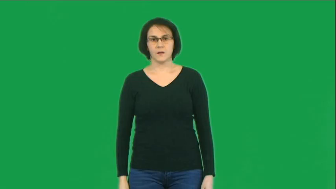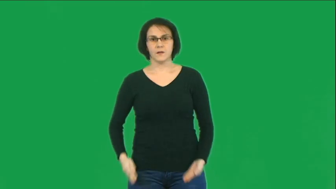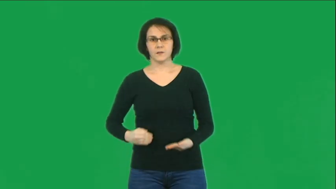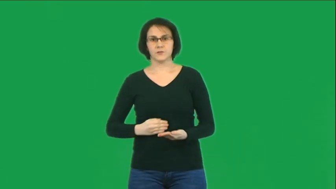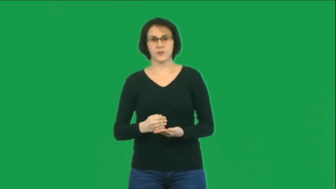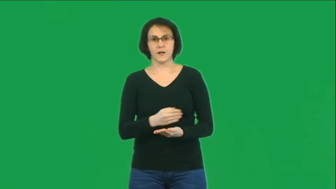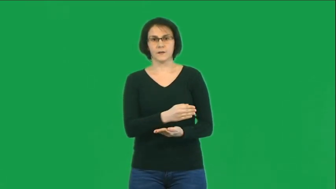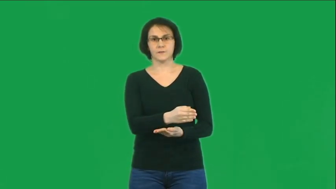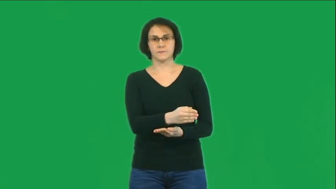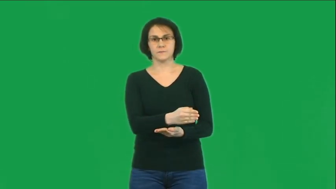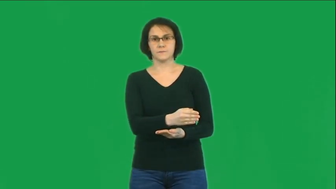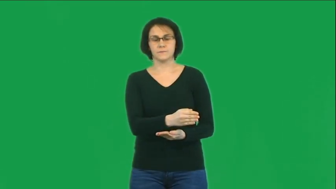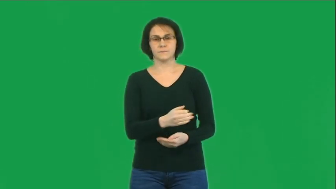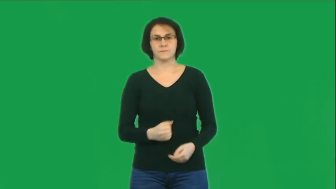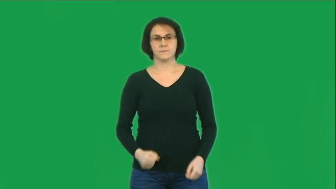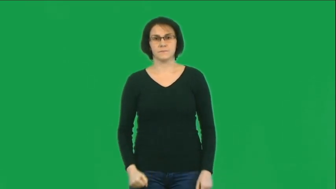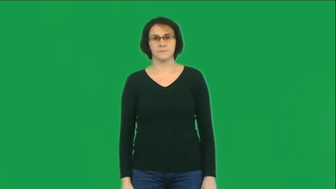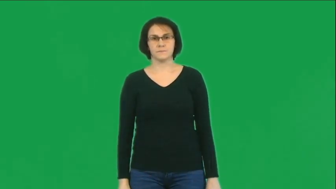szlak